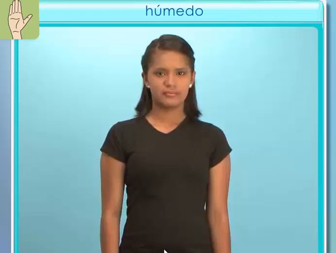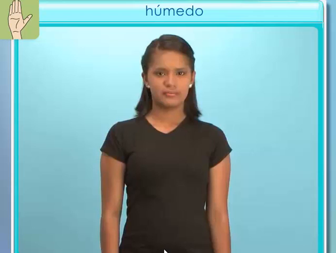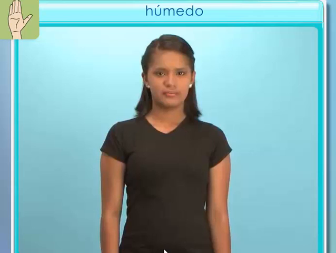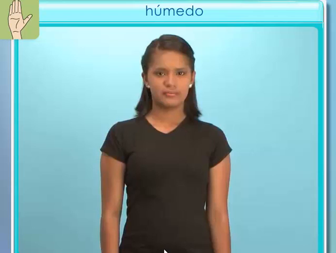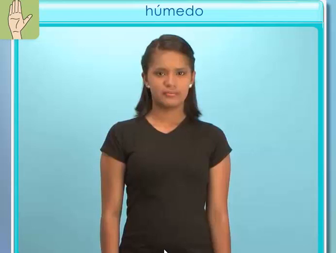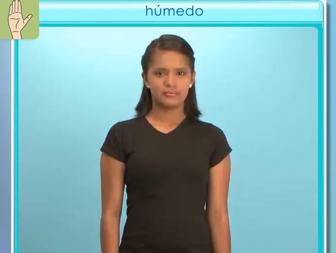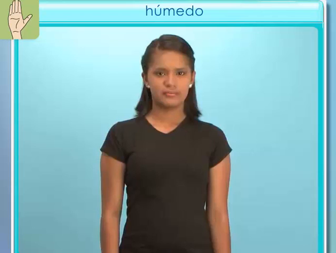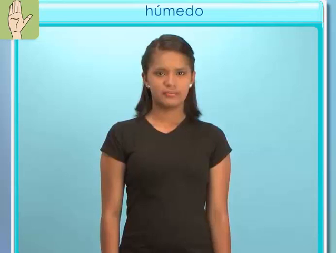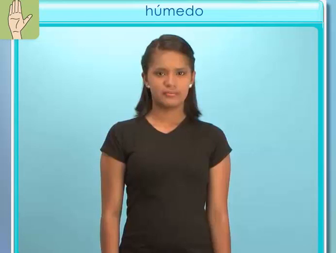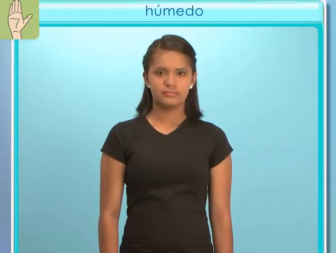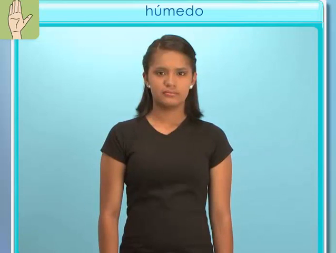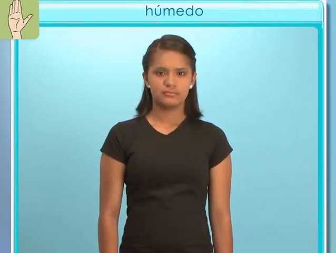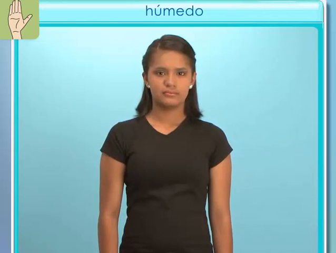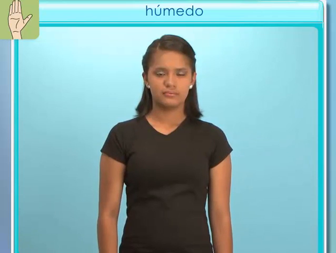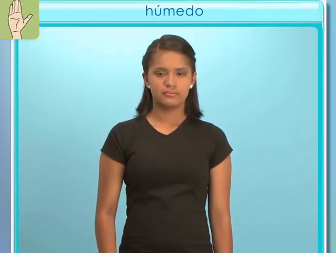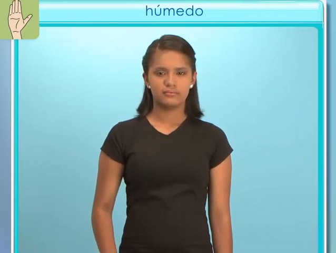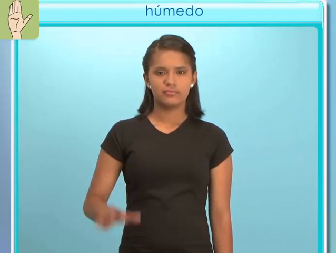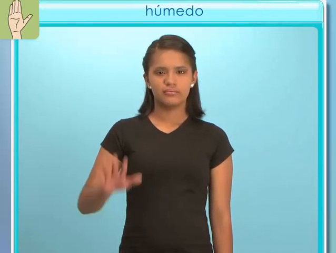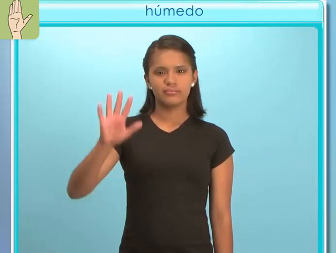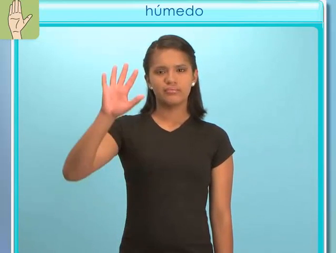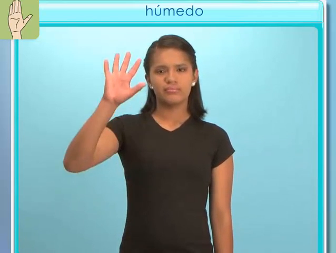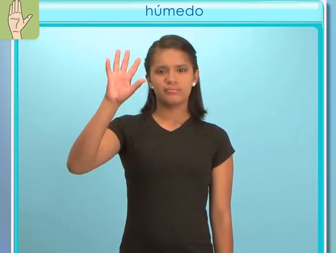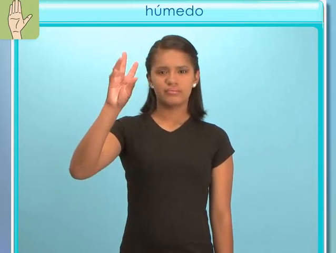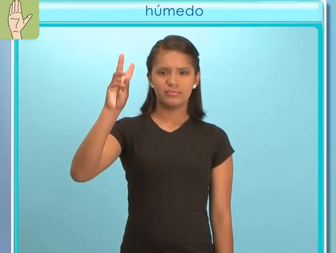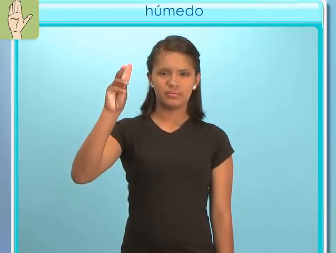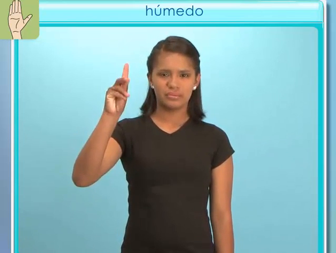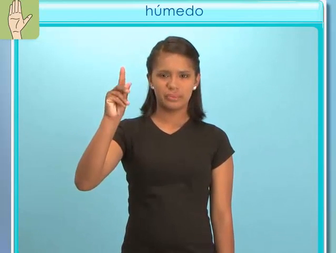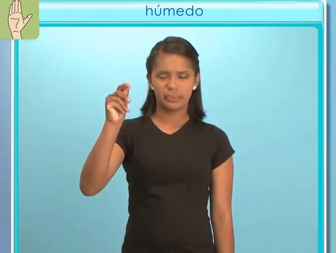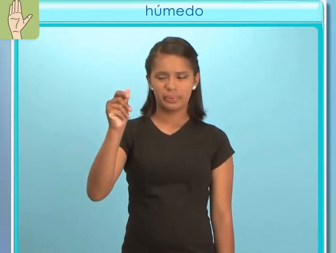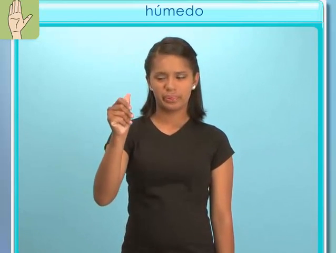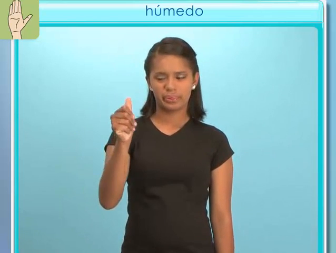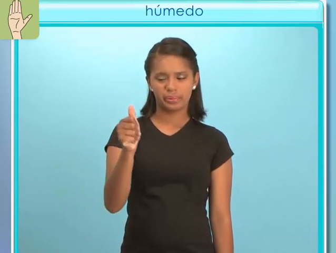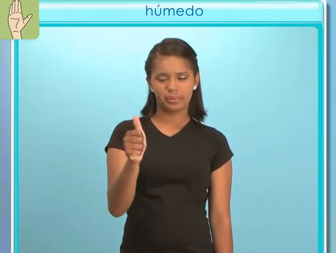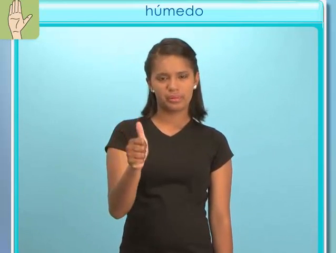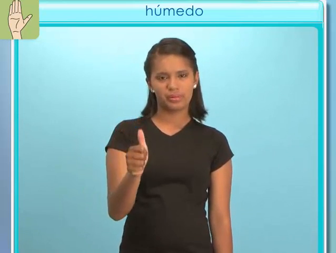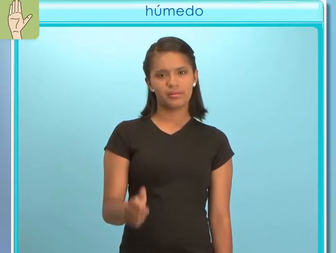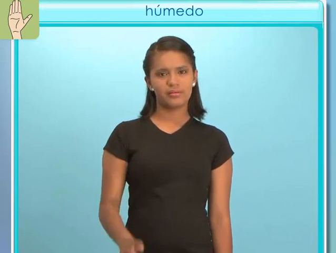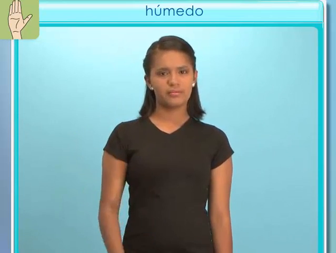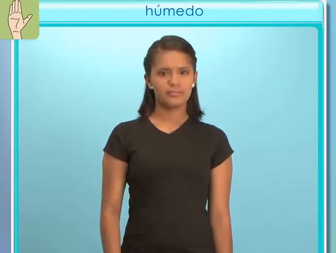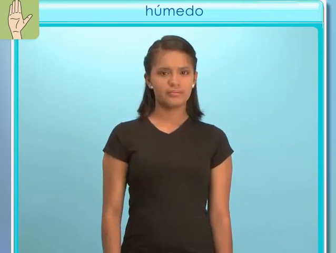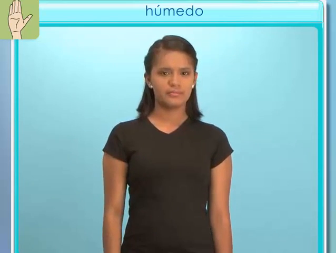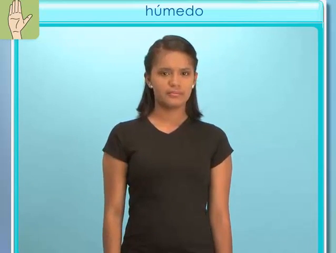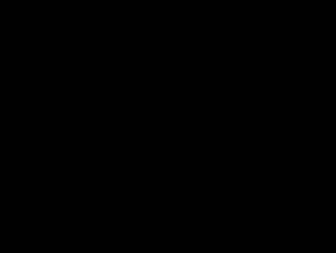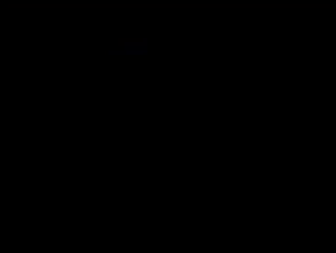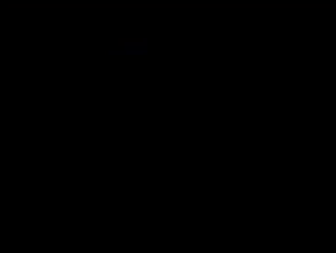Húmedo